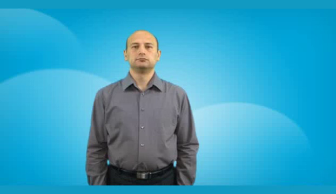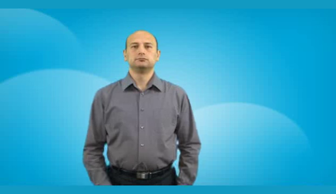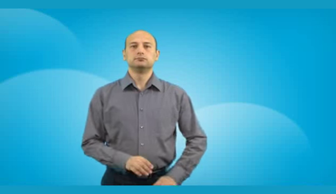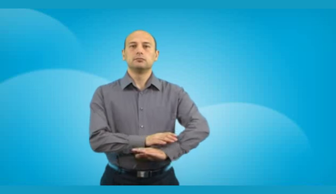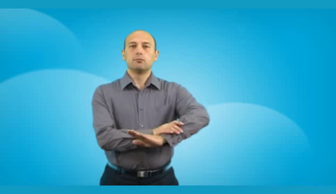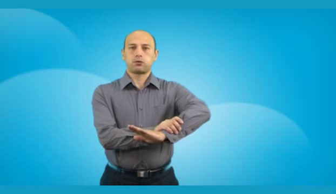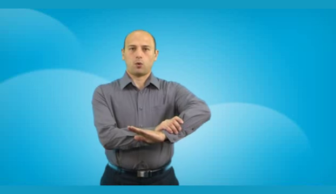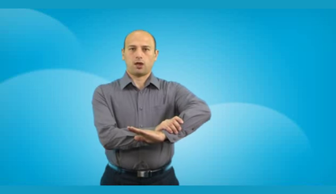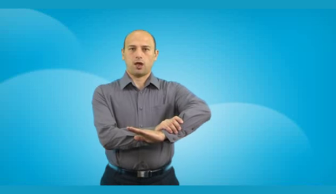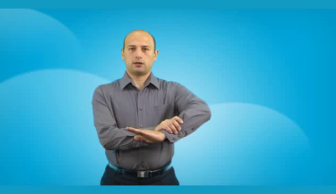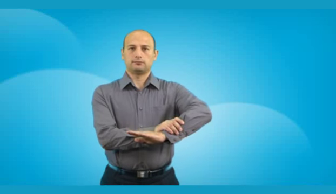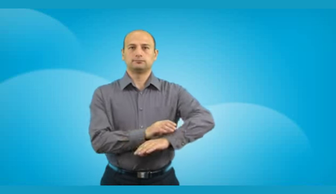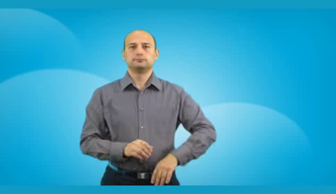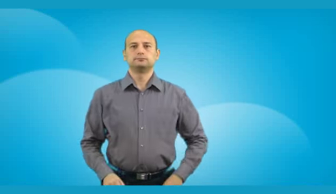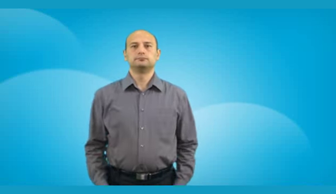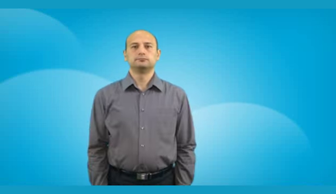Boka